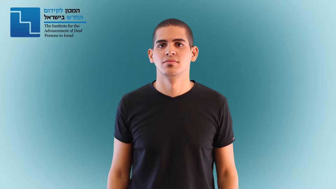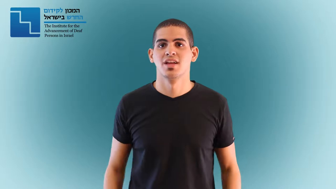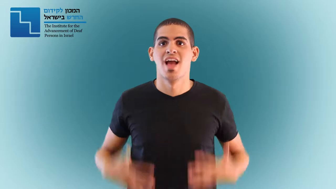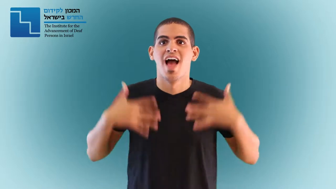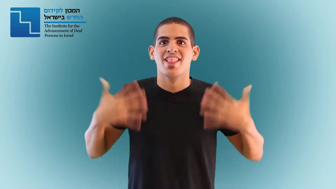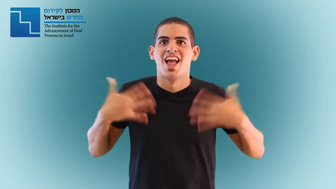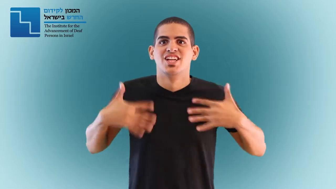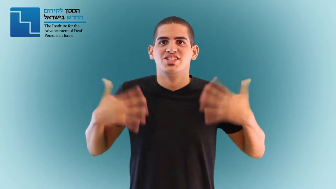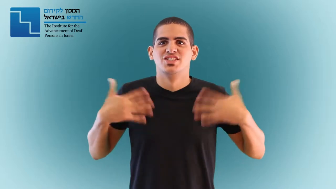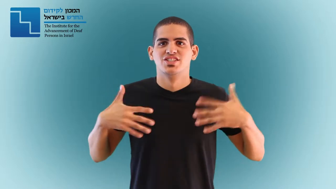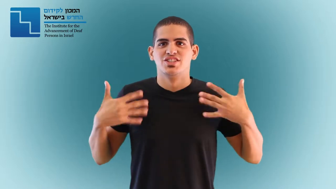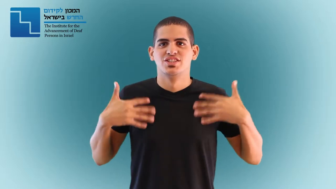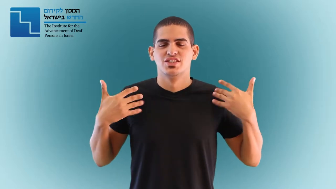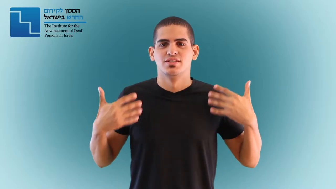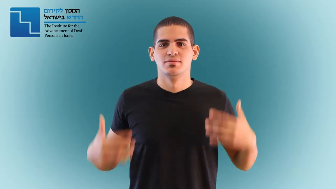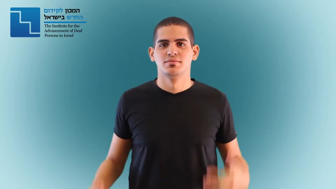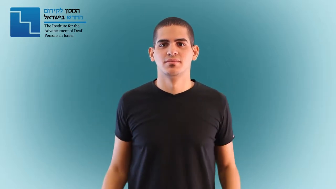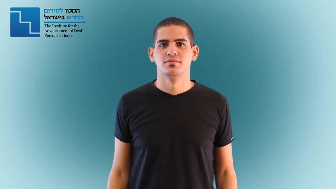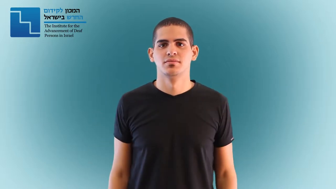להתרגש